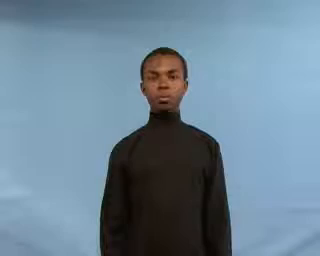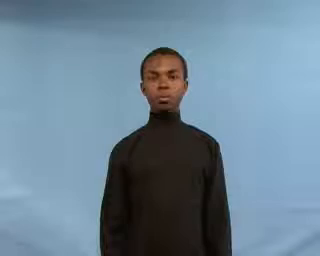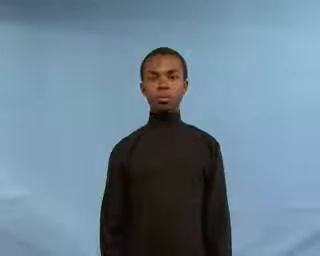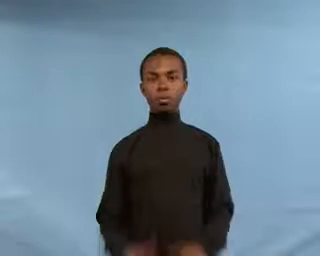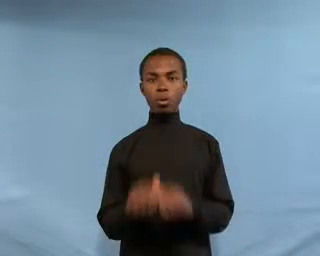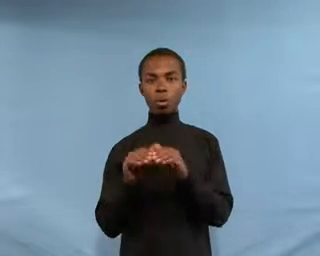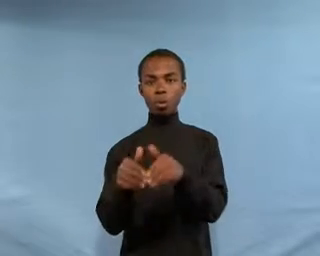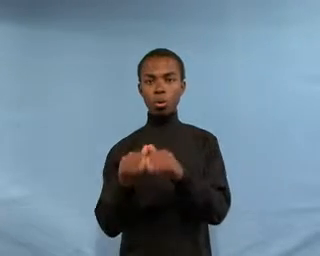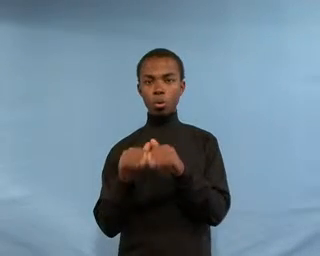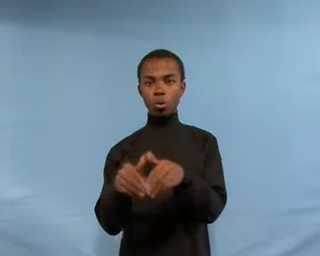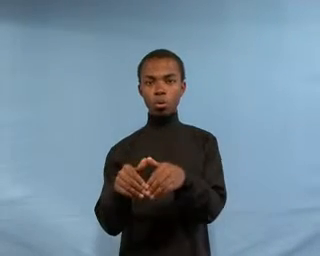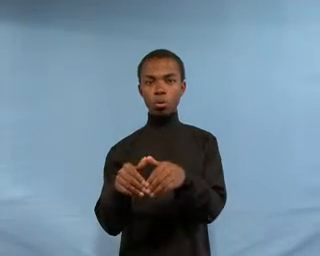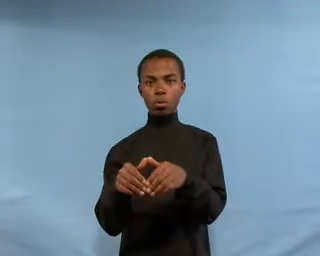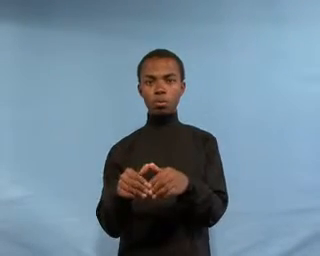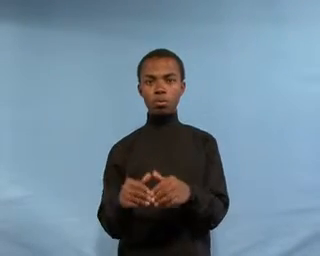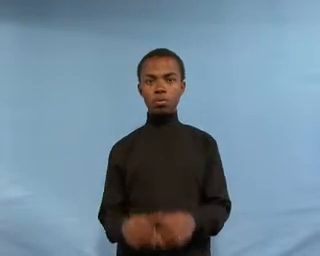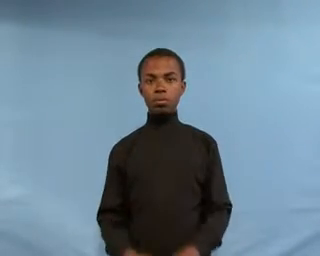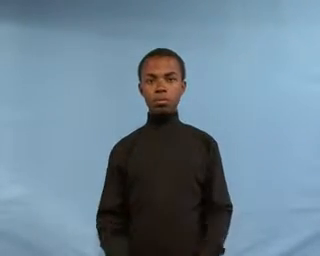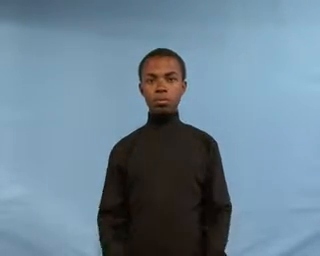voanio